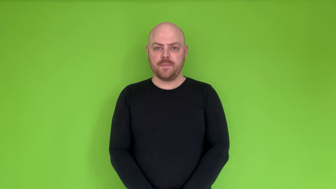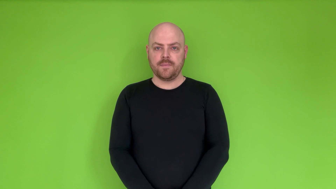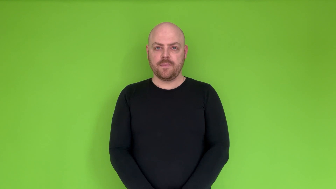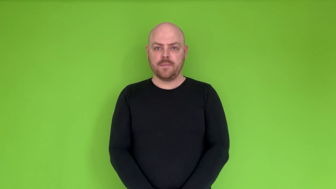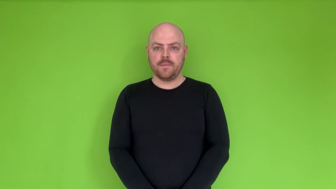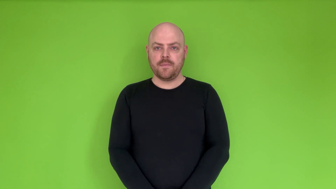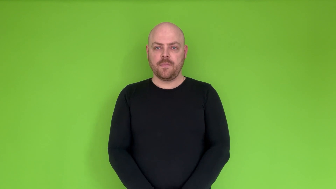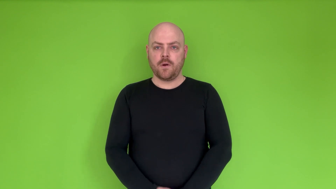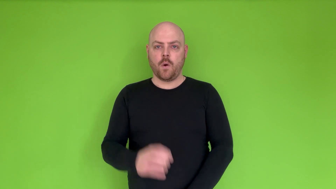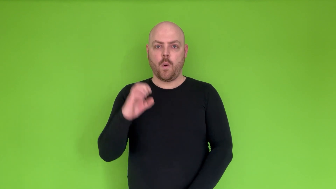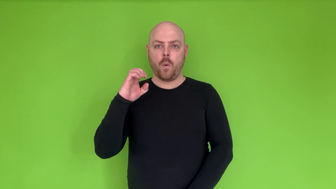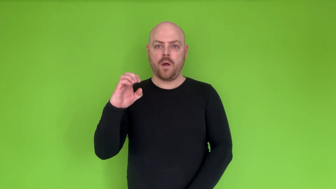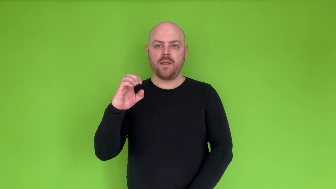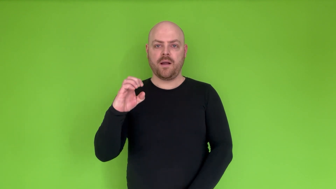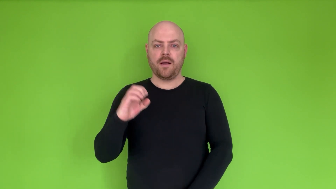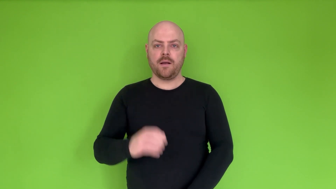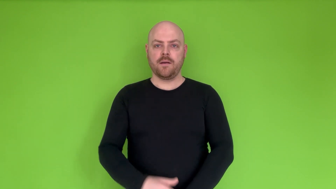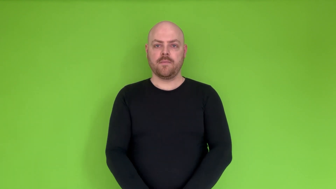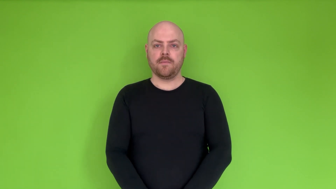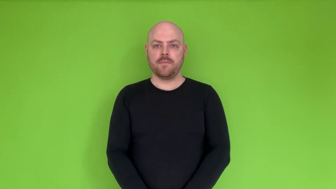Onhaye